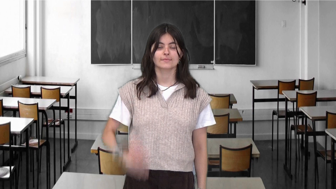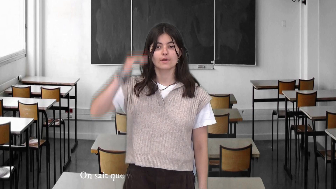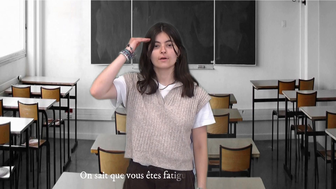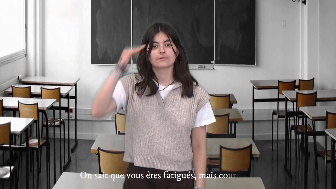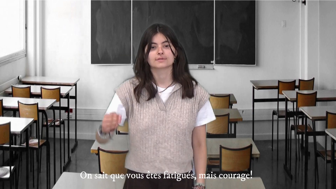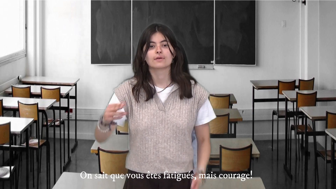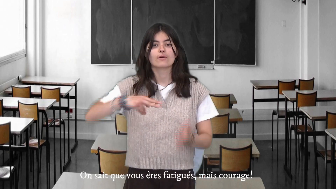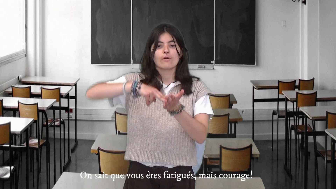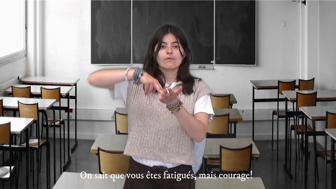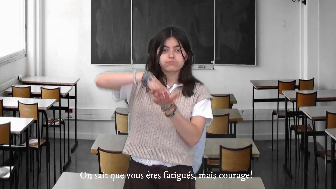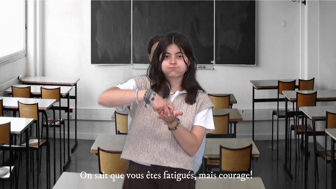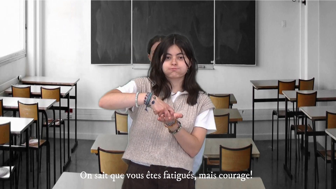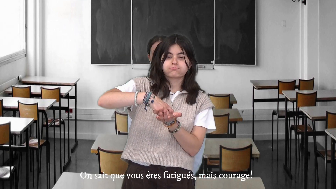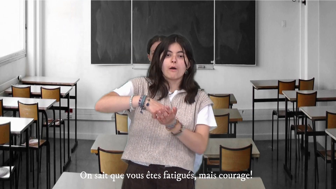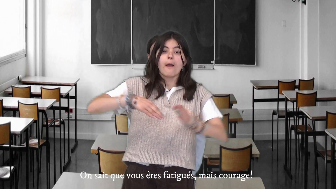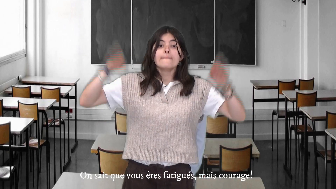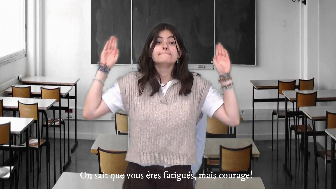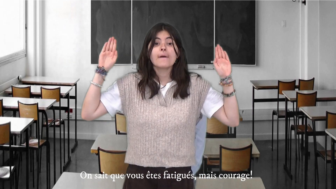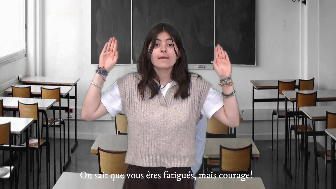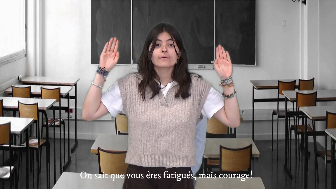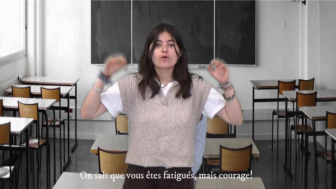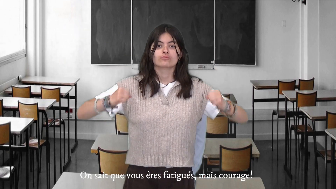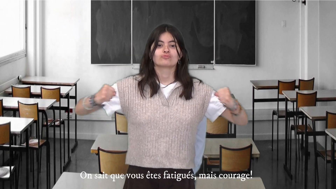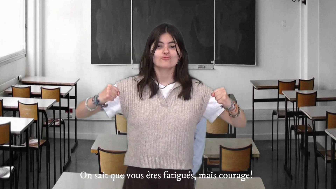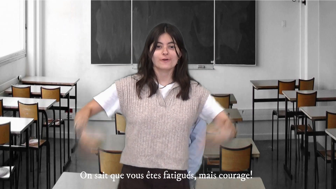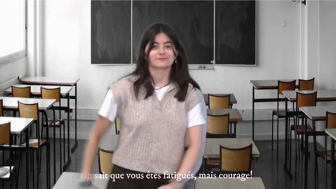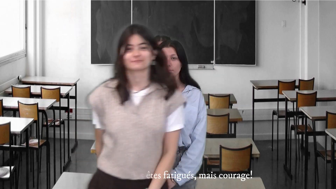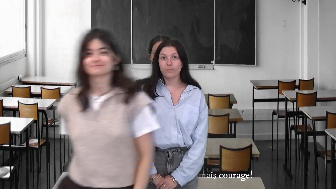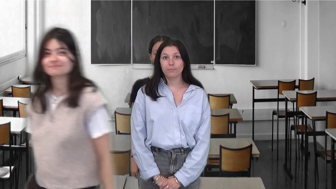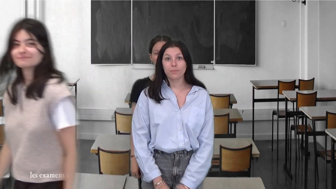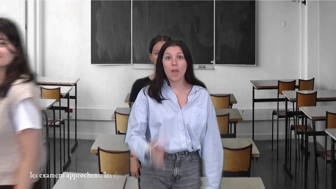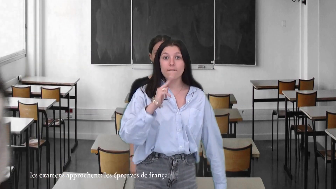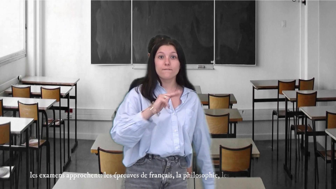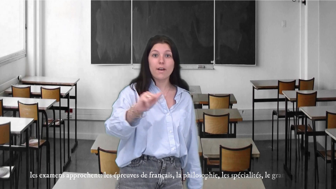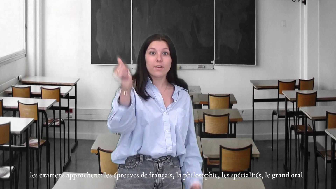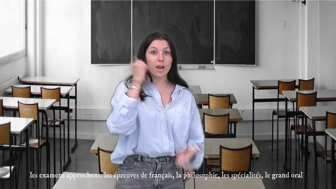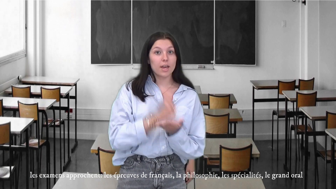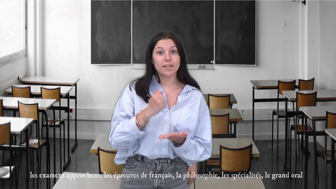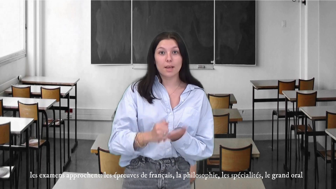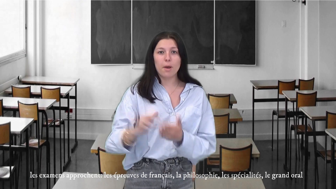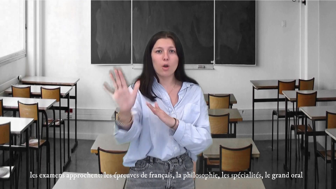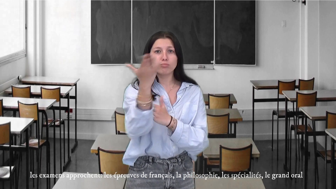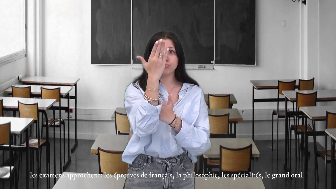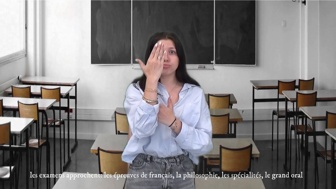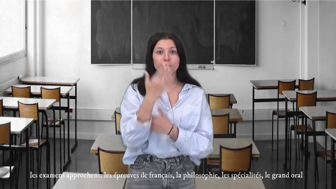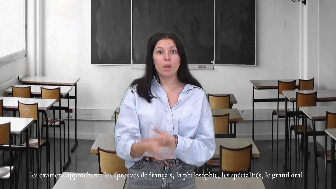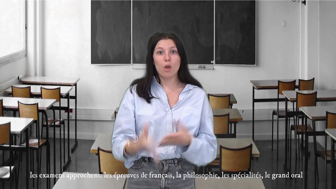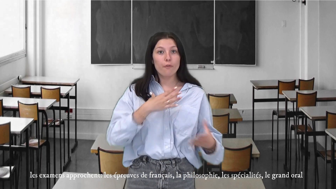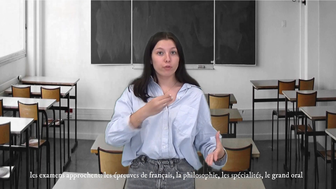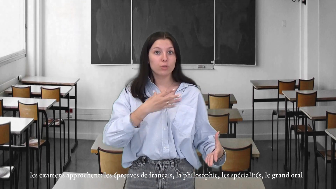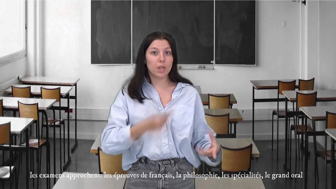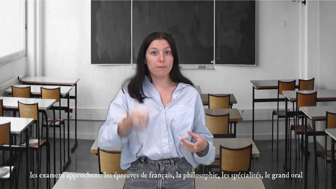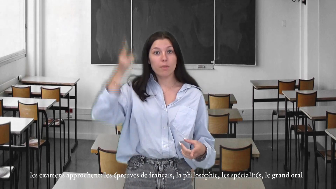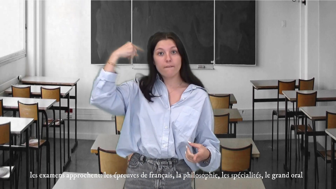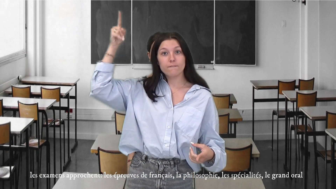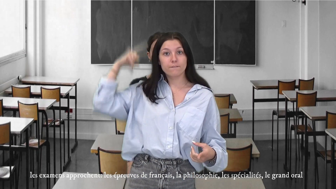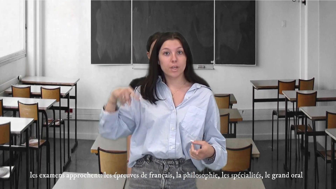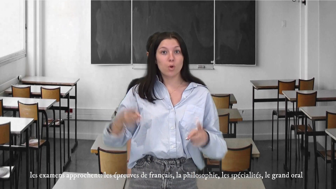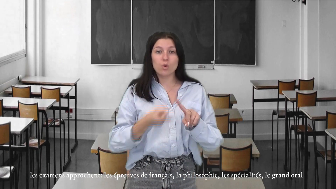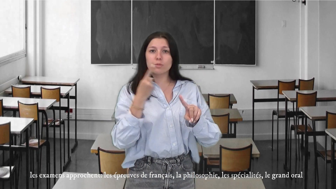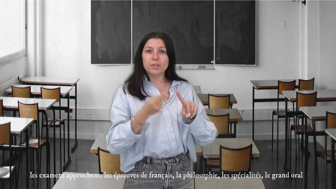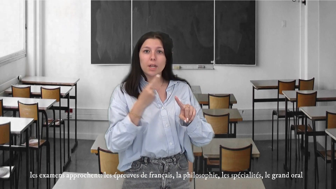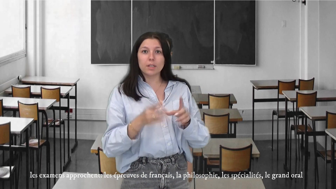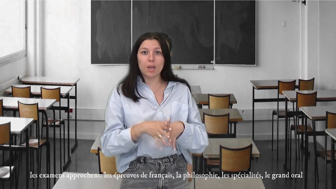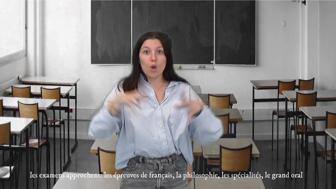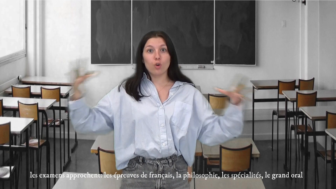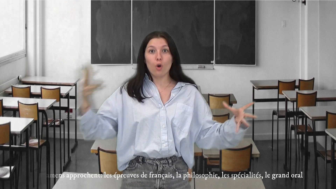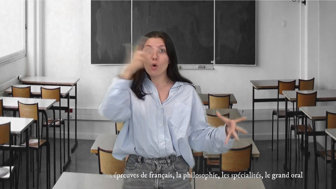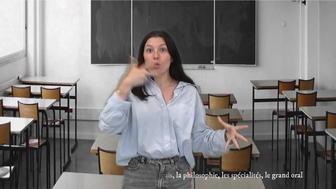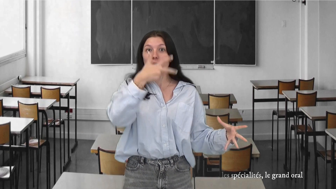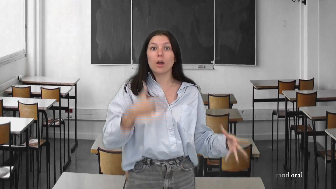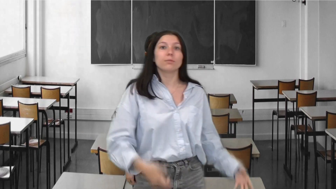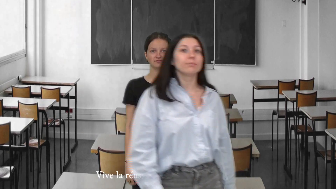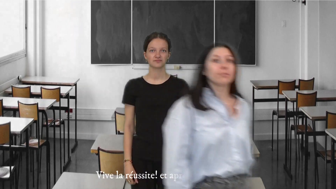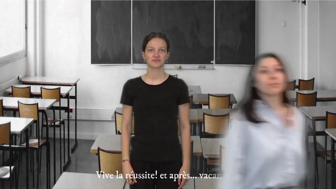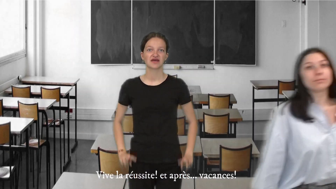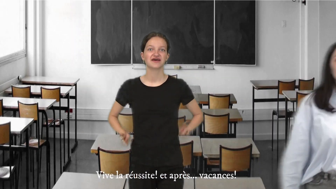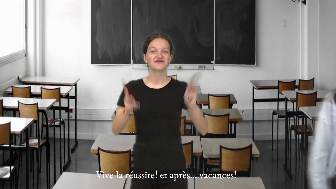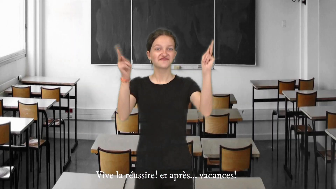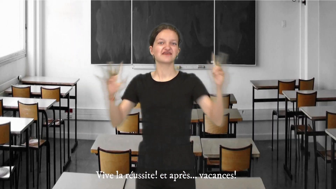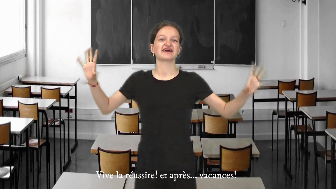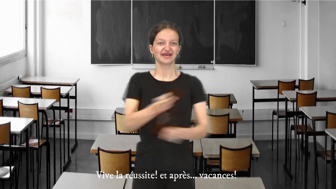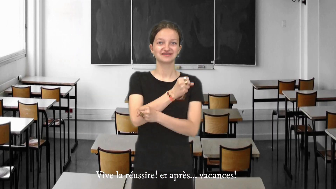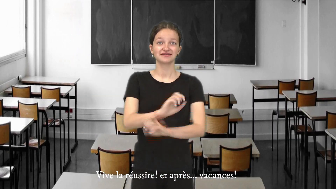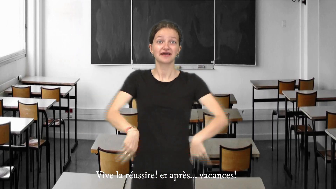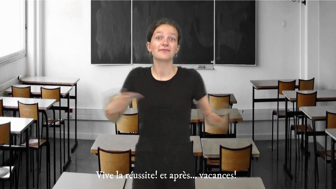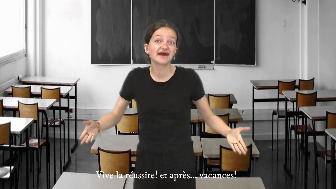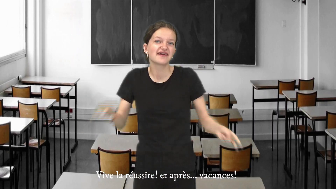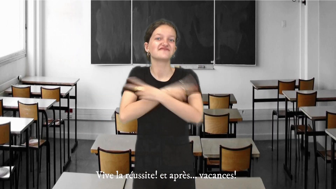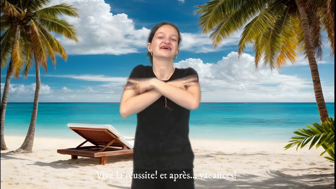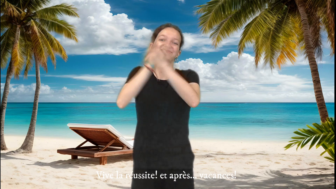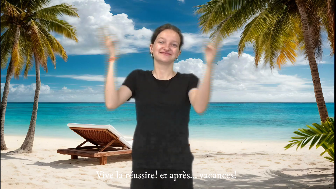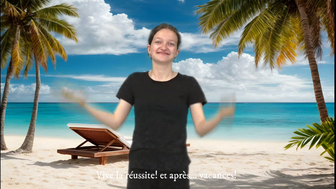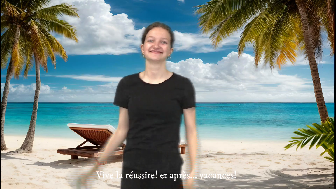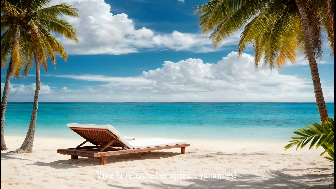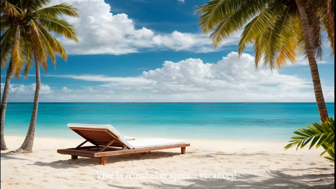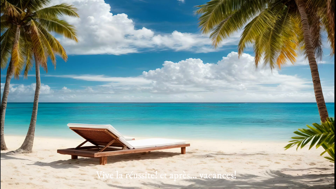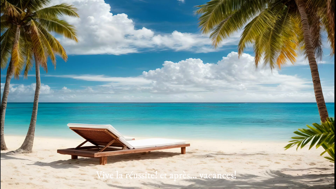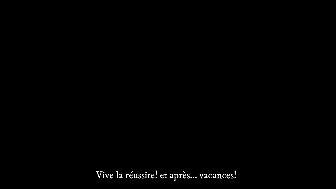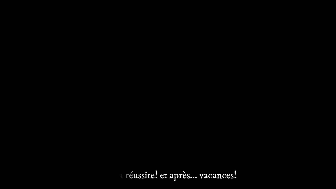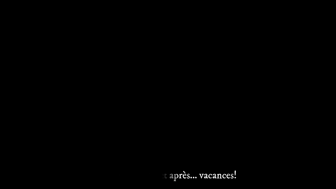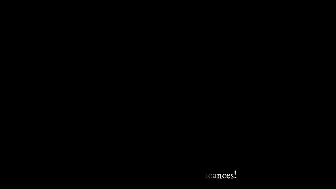Bonne chance à tous !